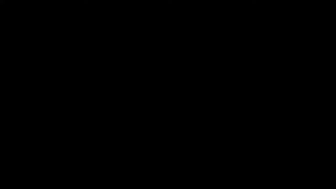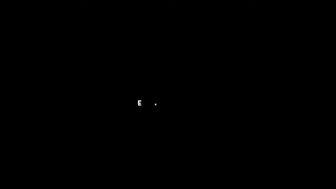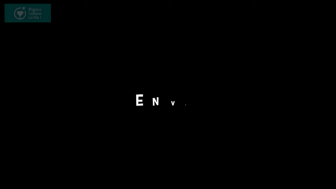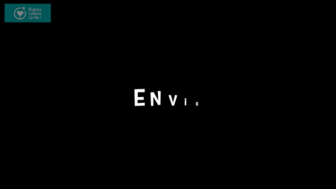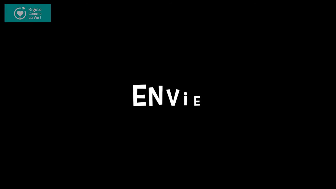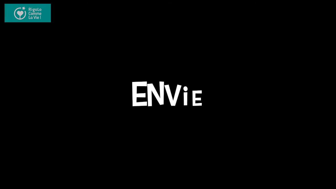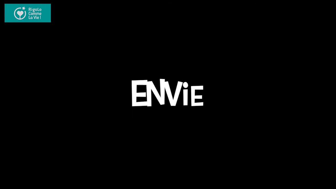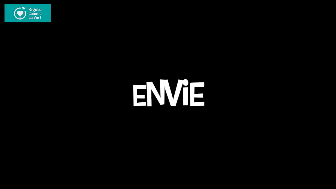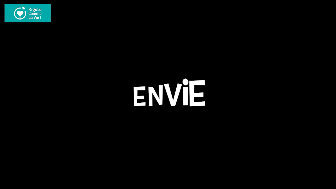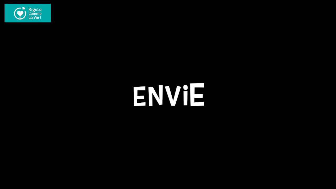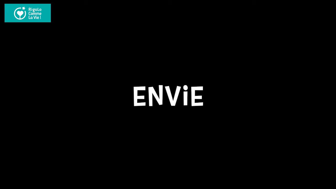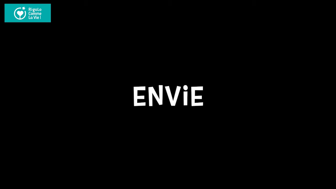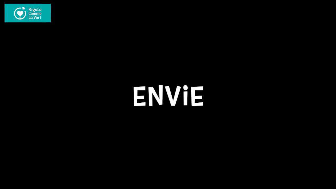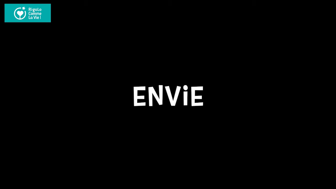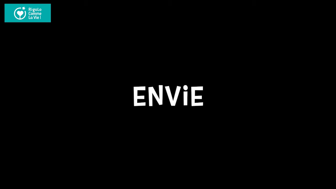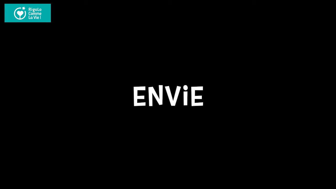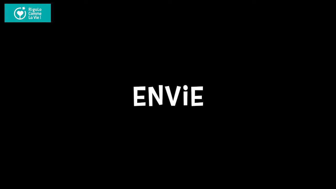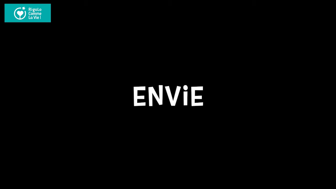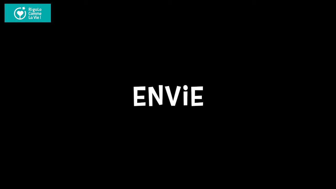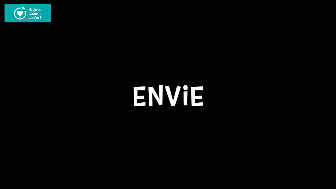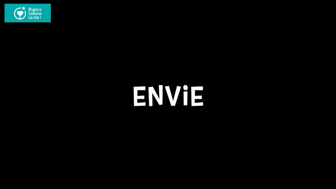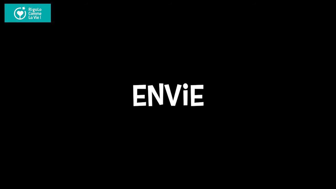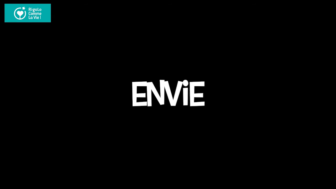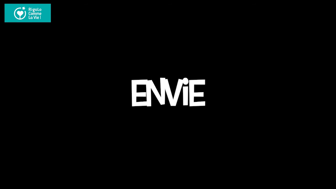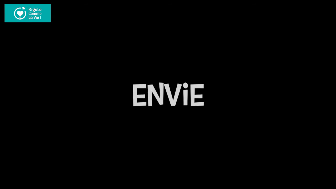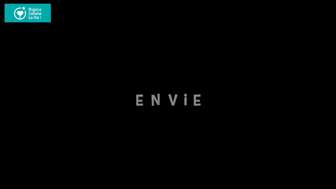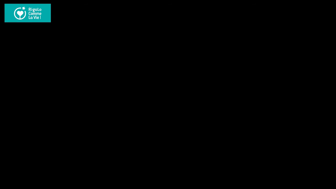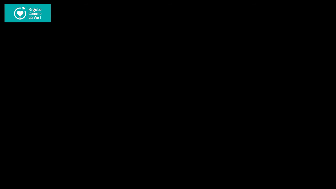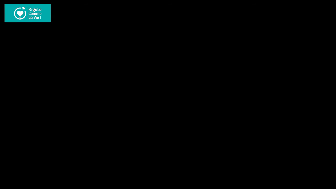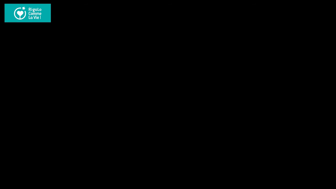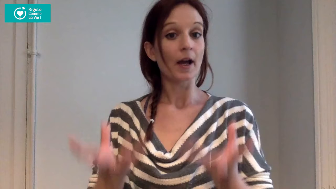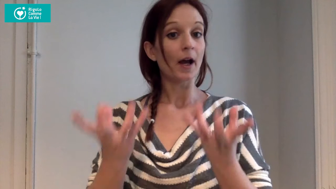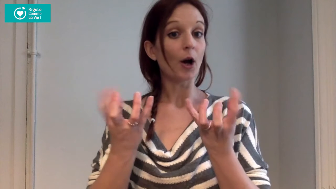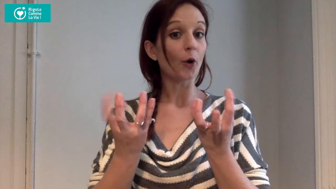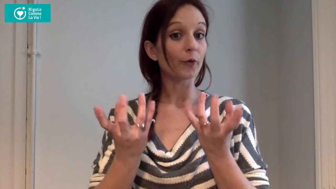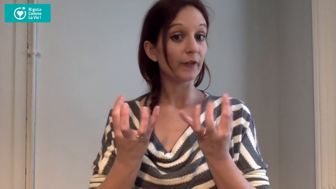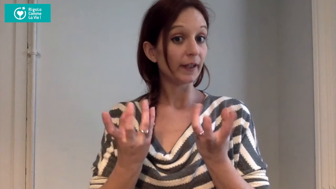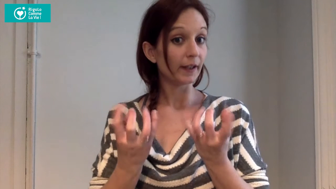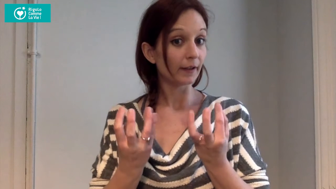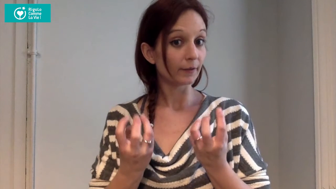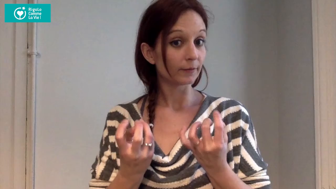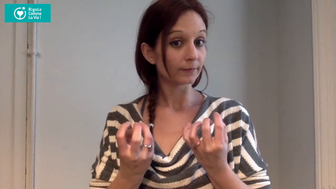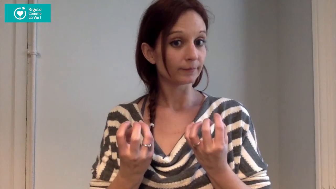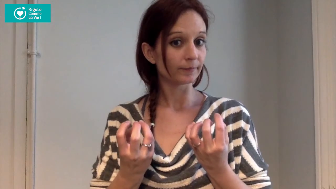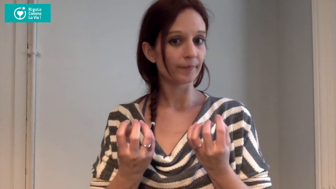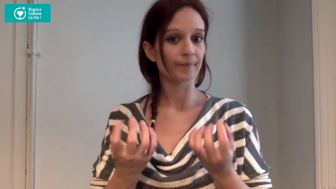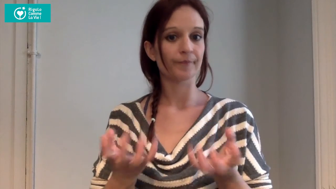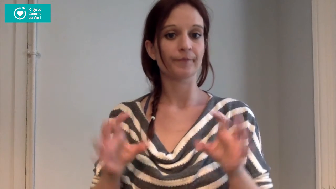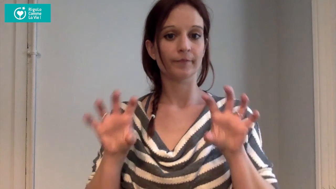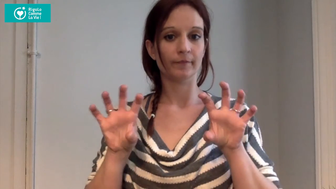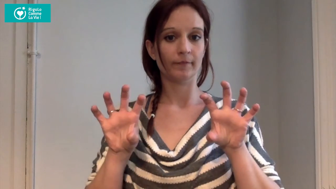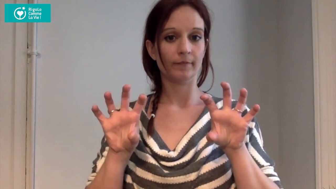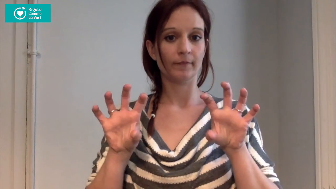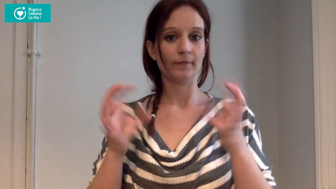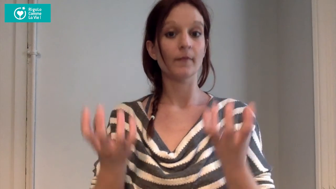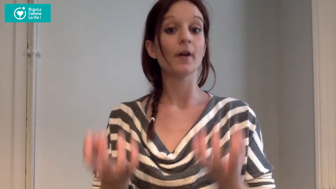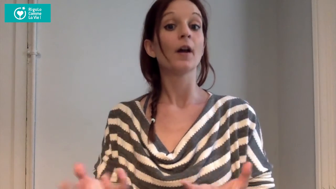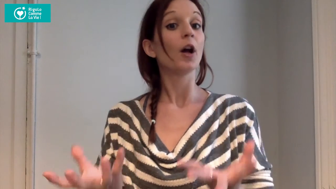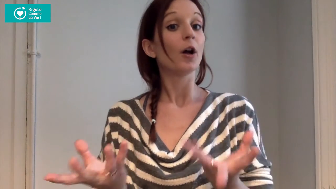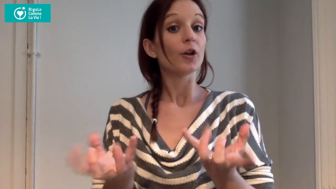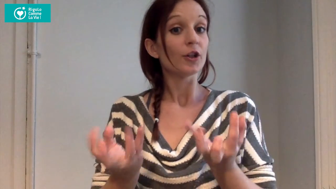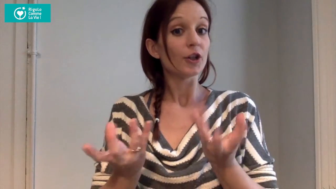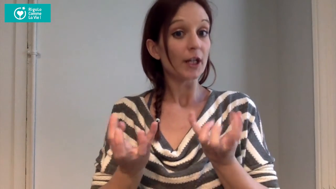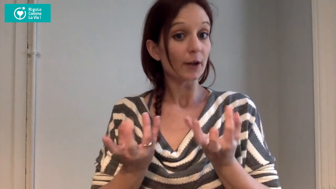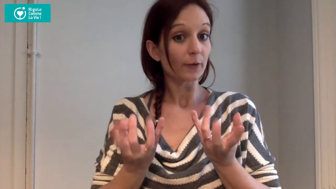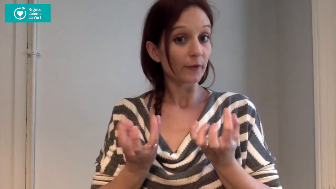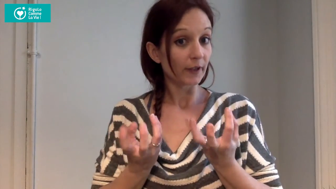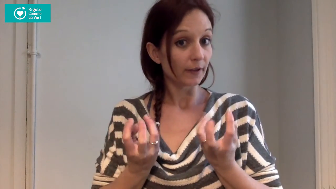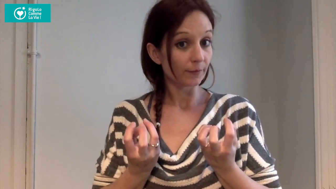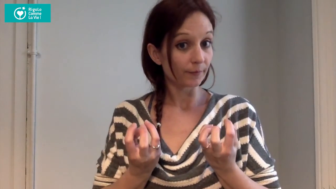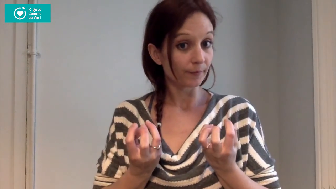Envie